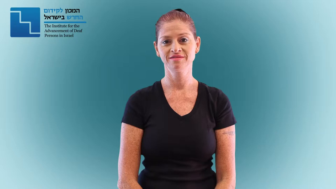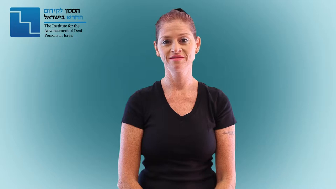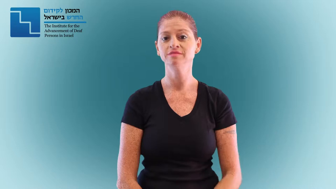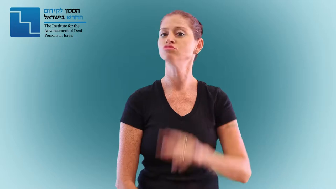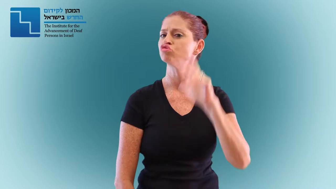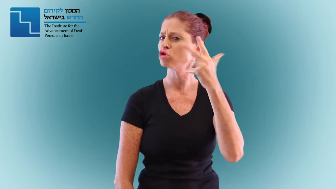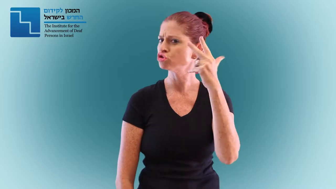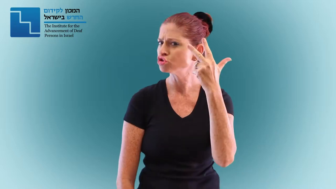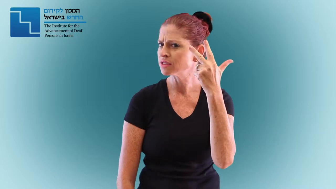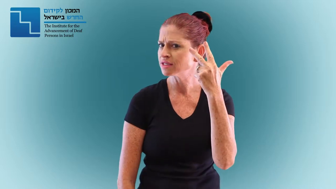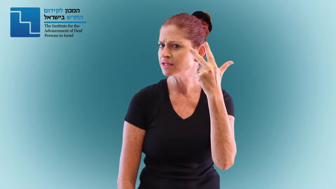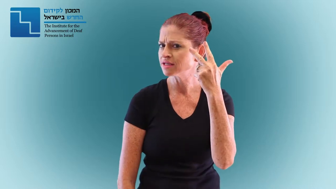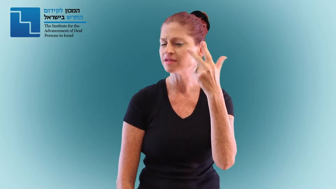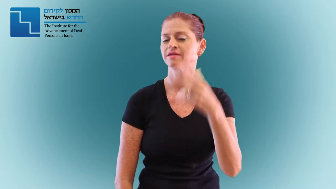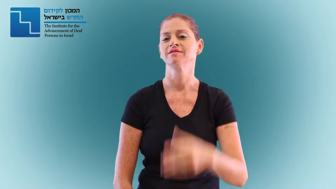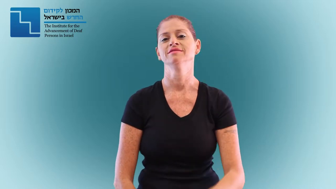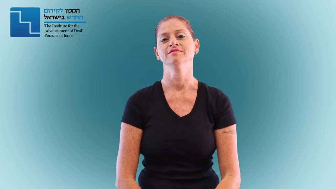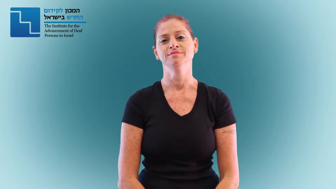יום שלישי